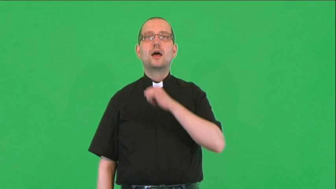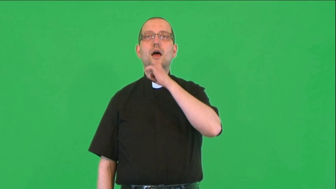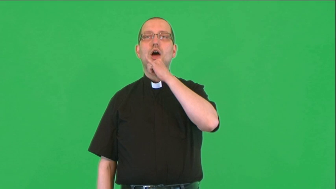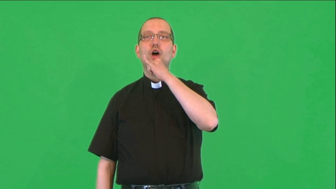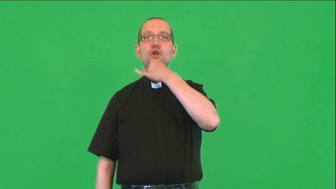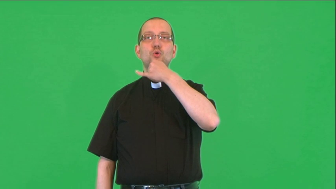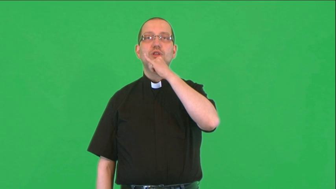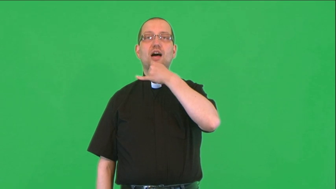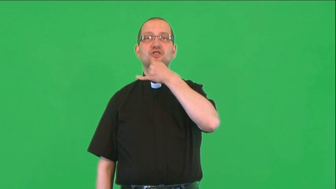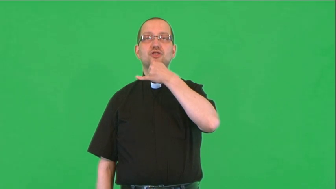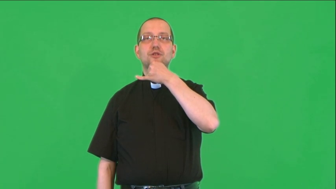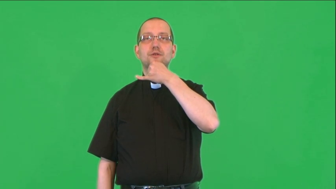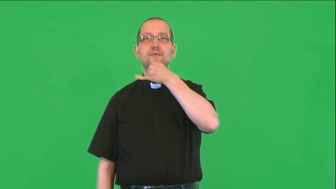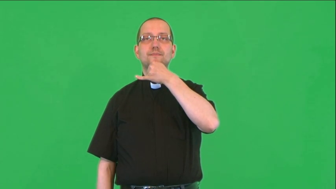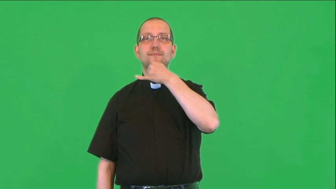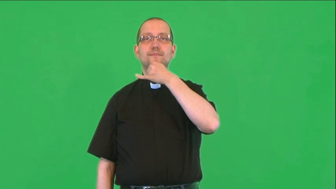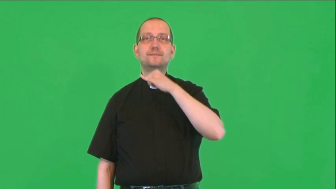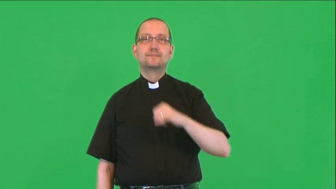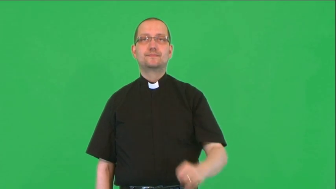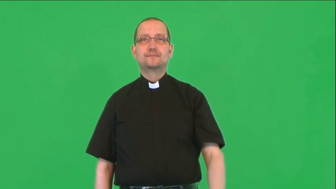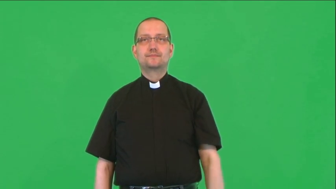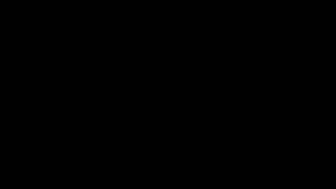Judasz